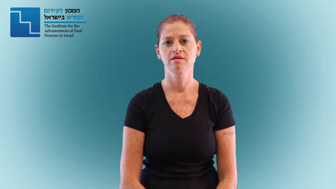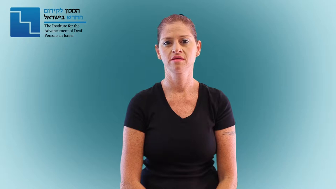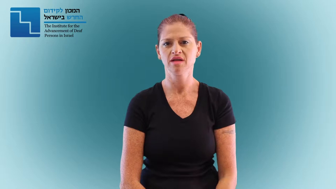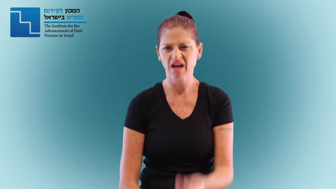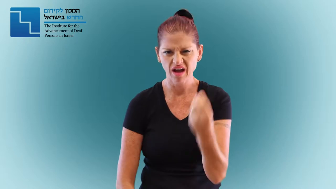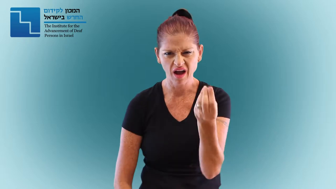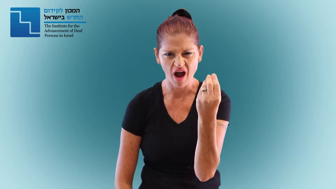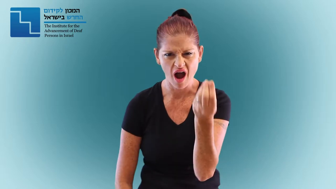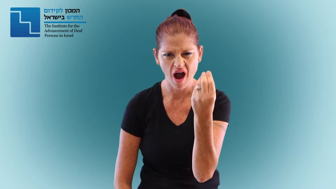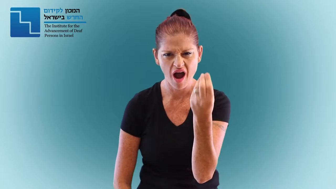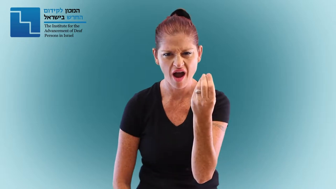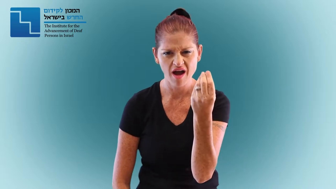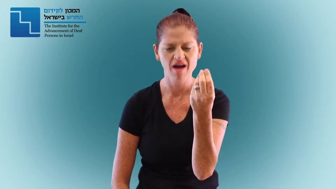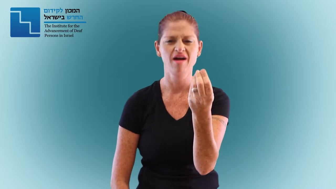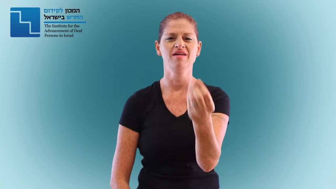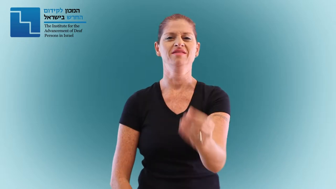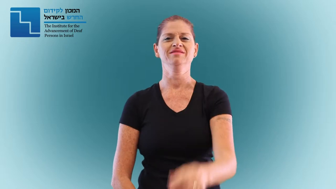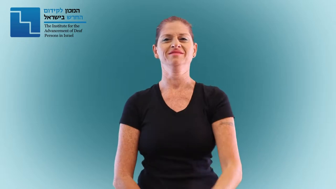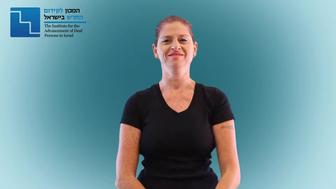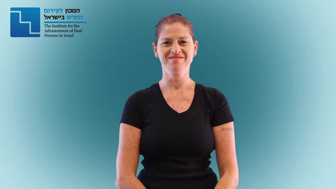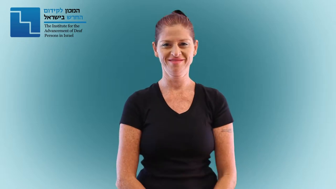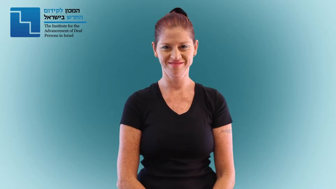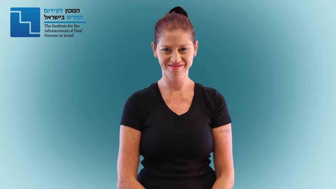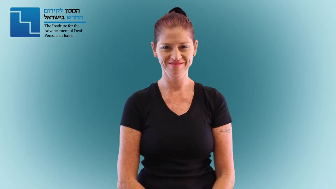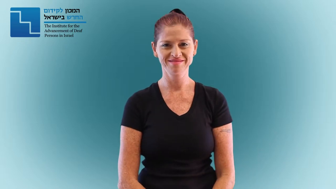רגע